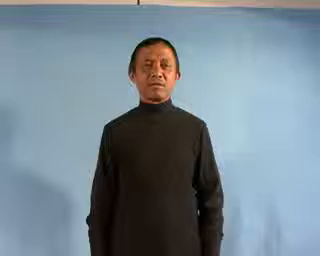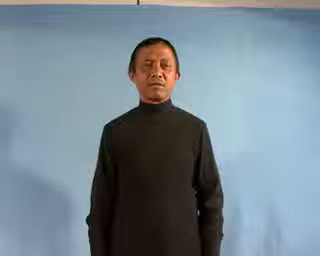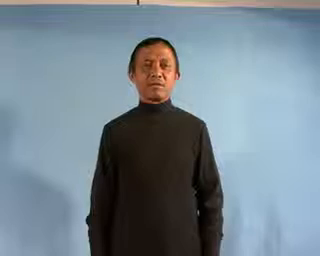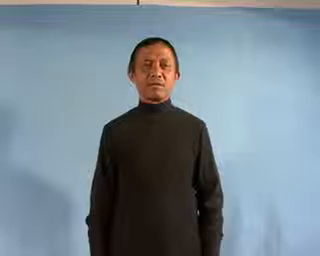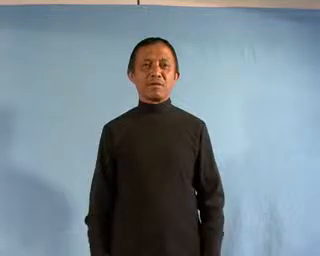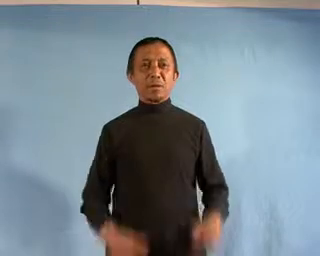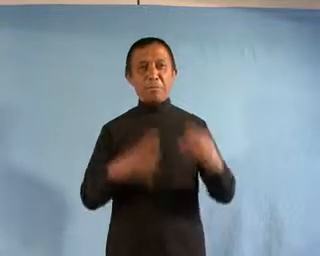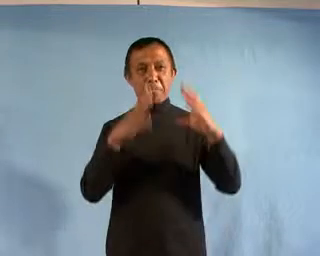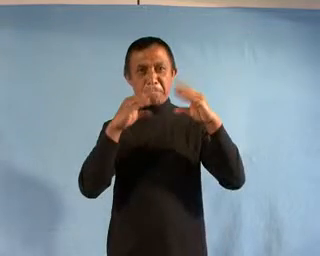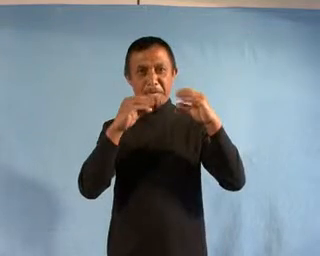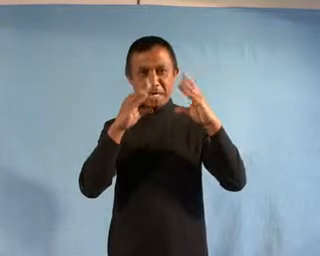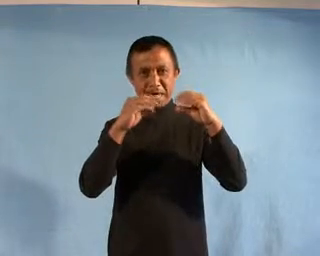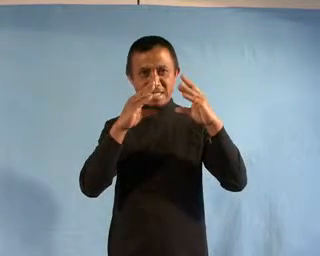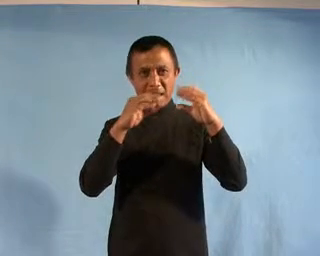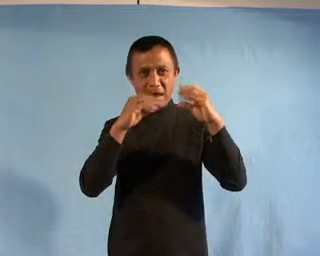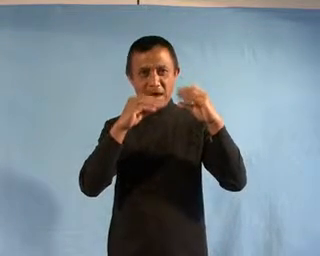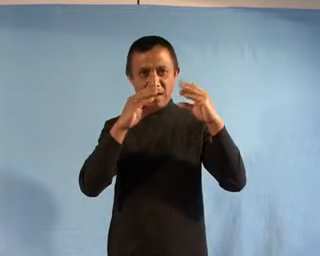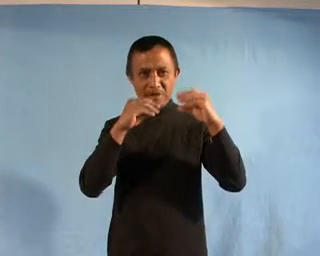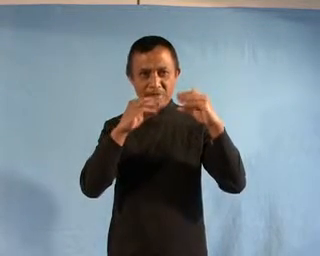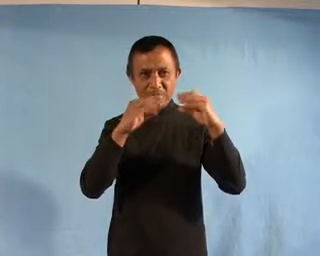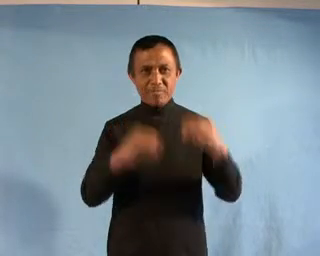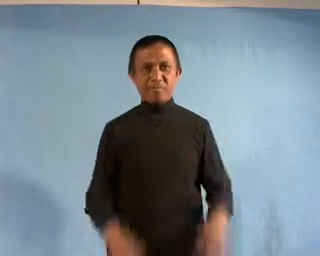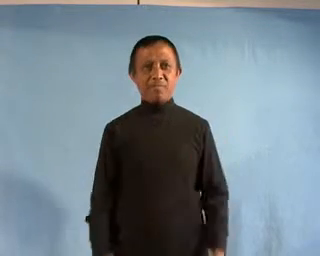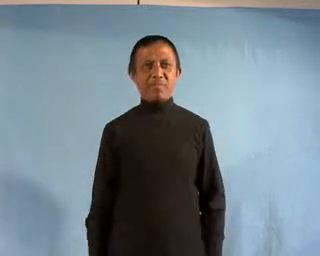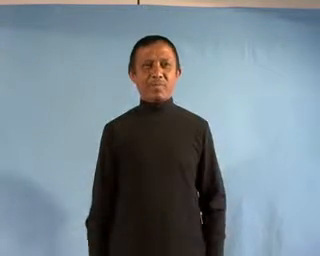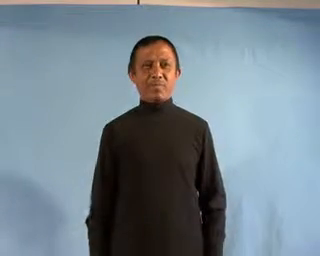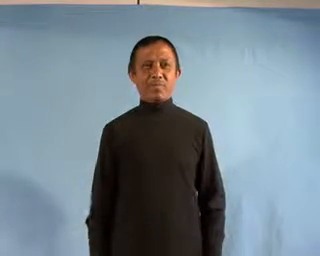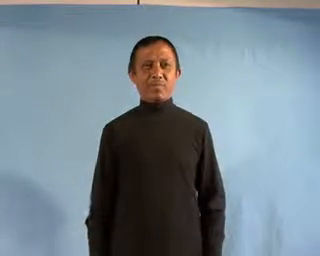miresaka